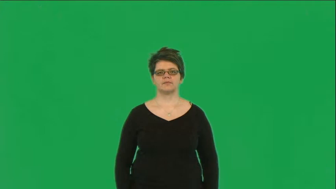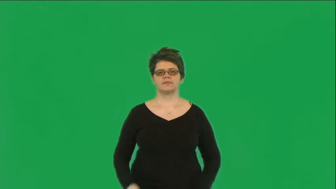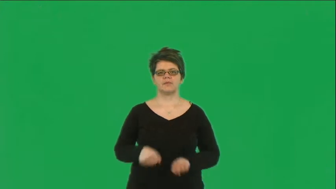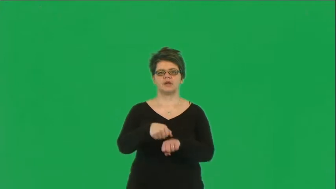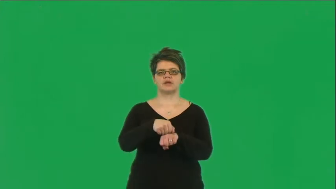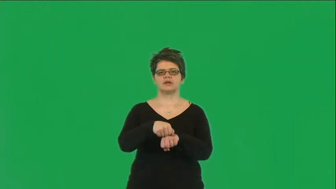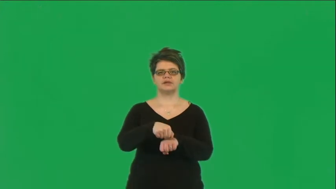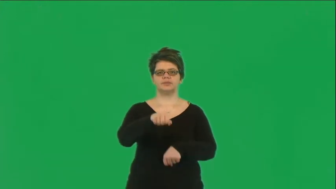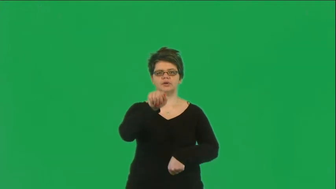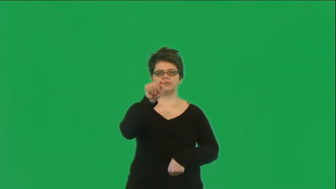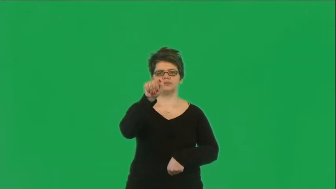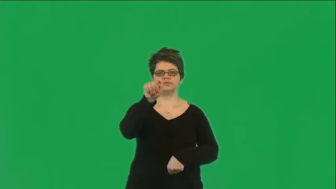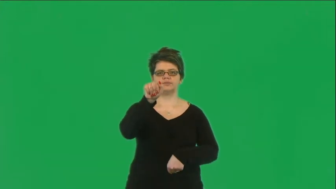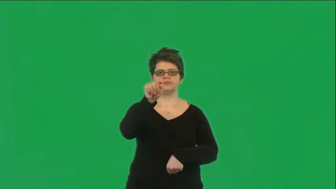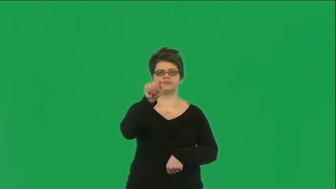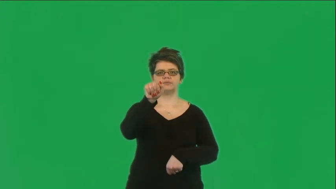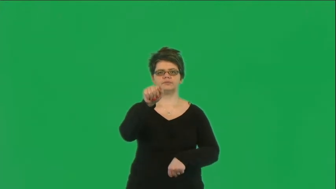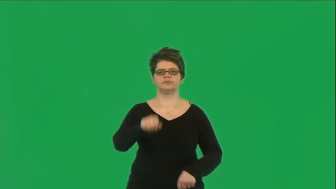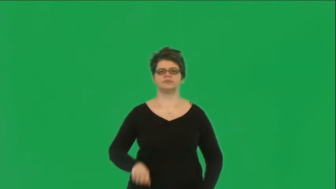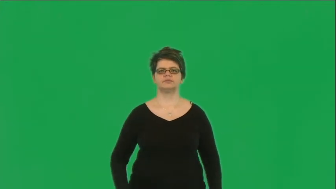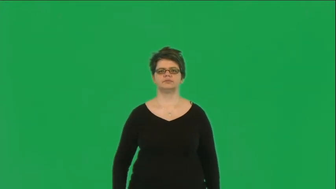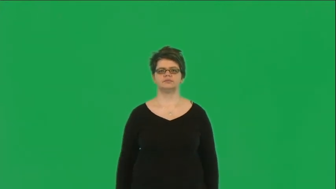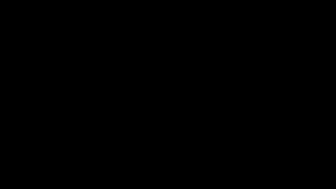dyplom